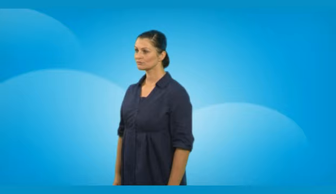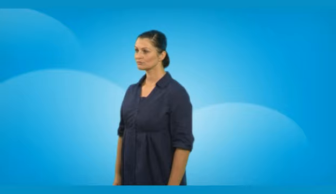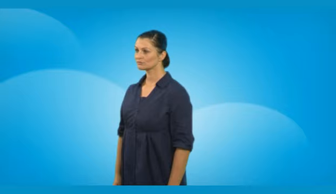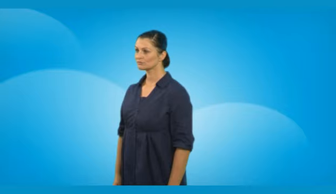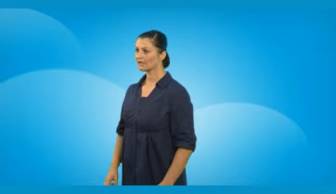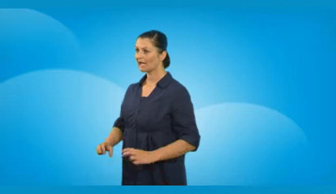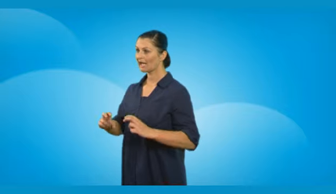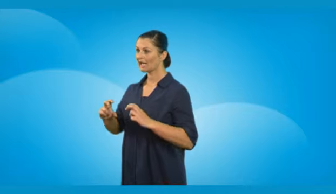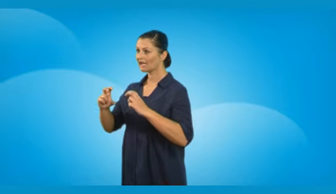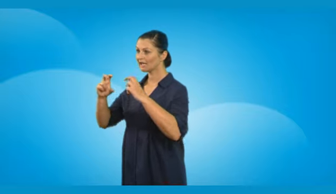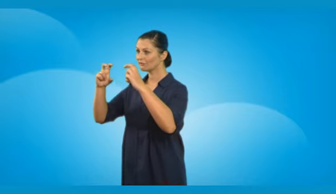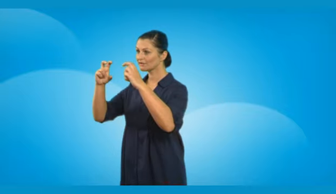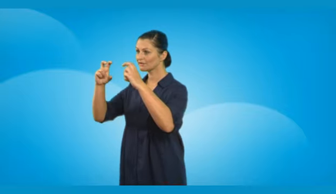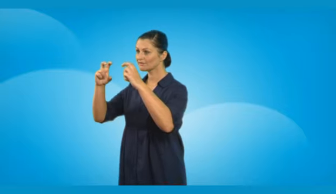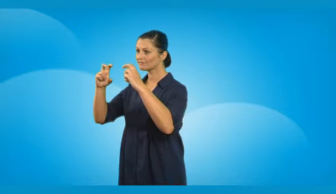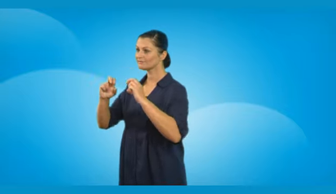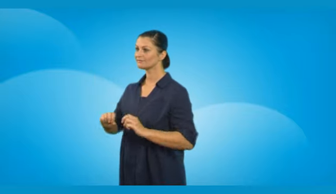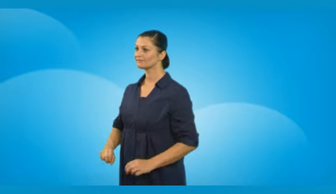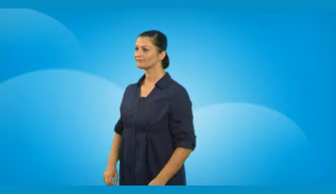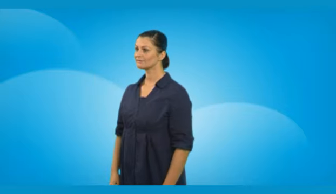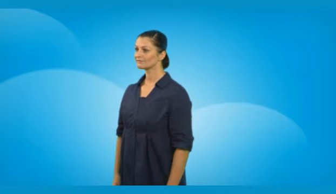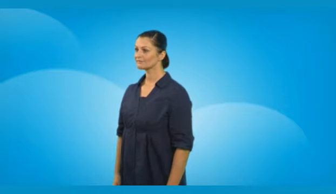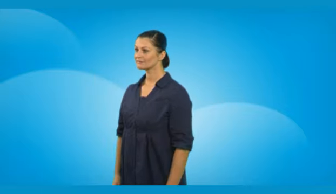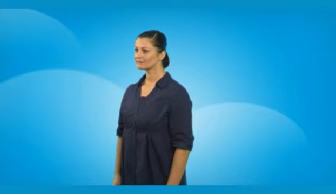Lift